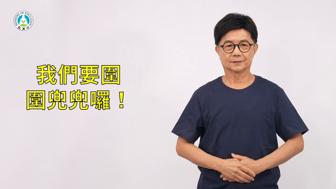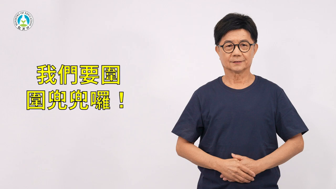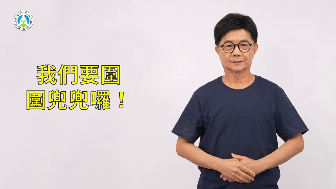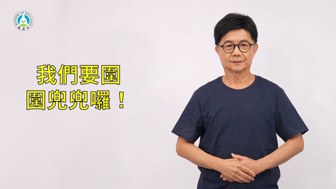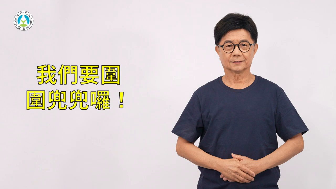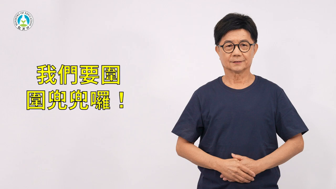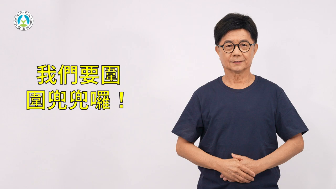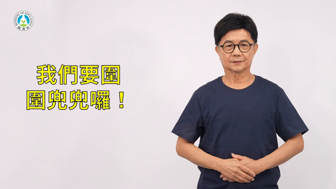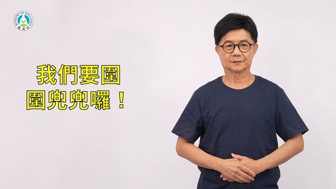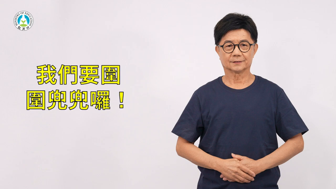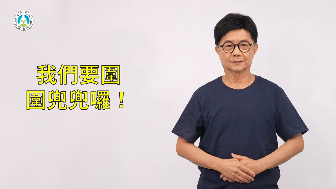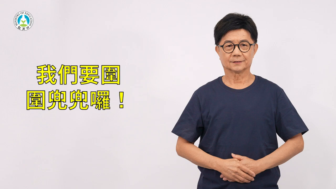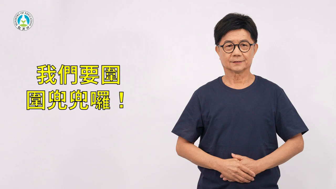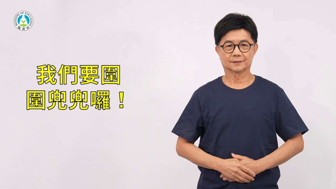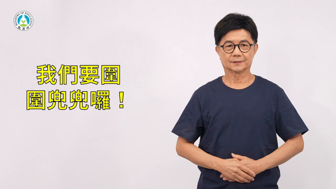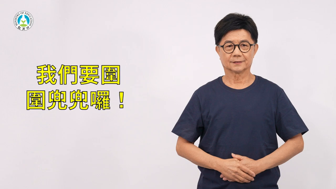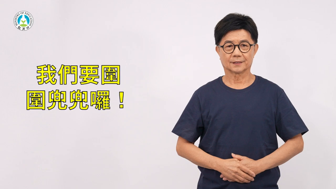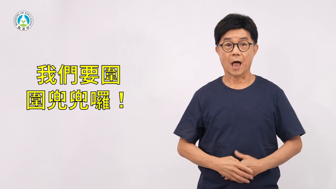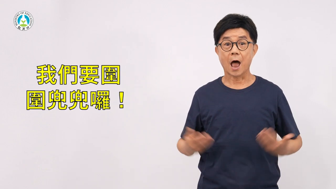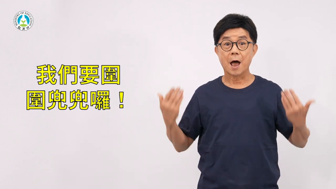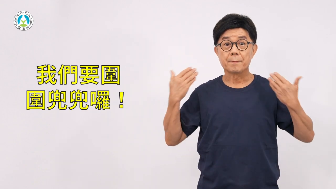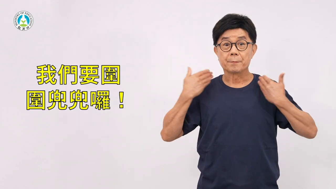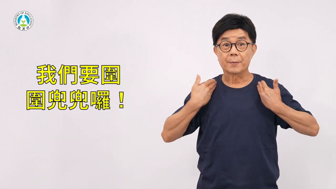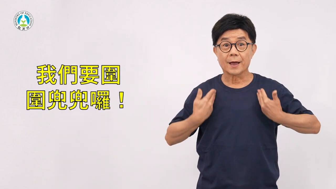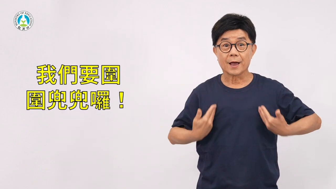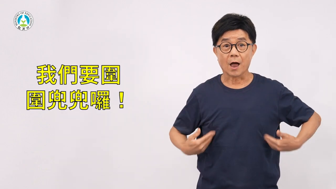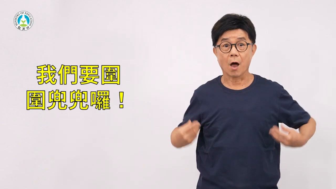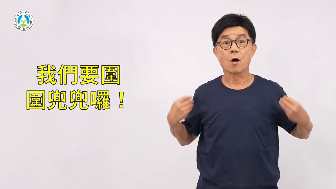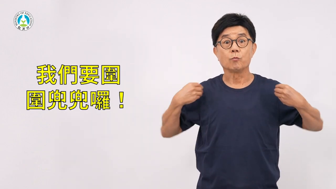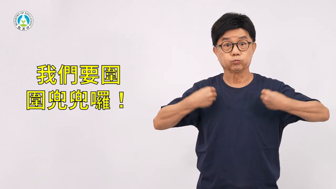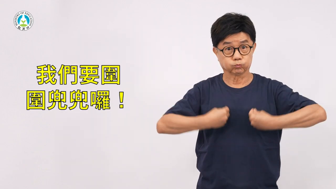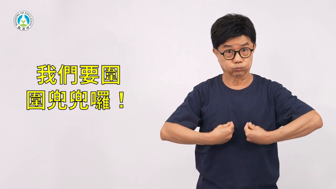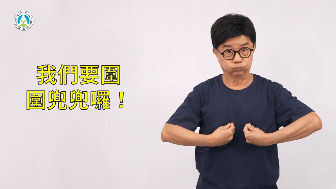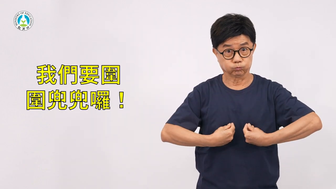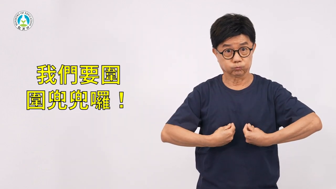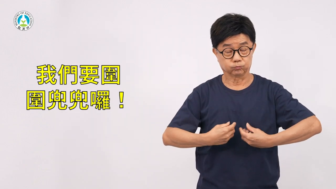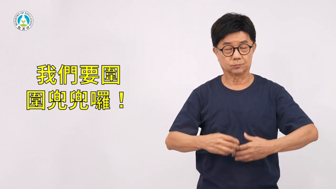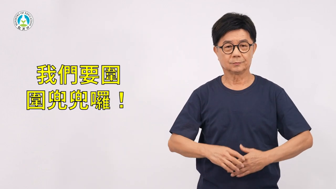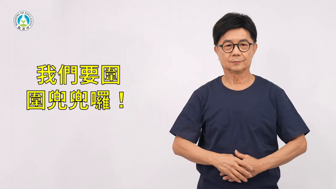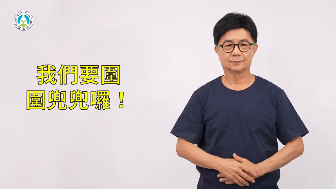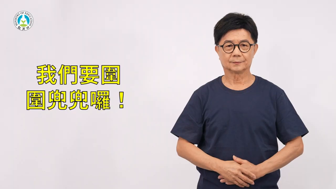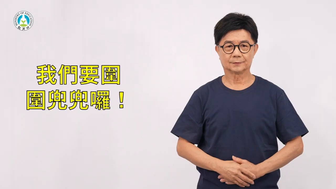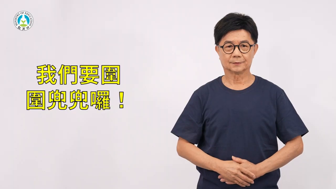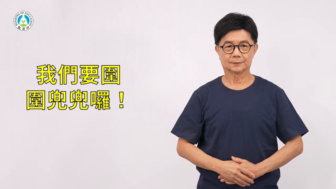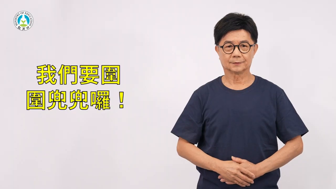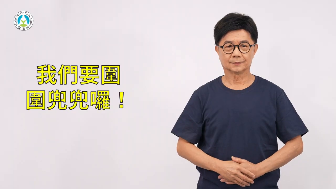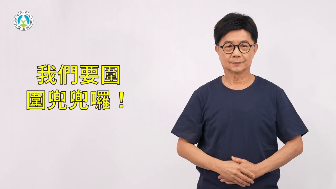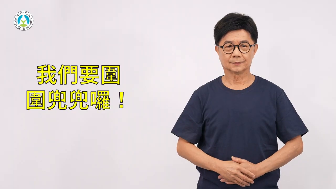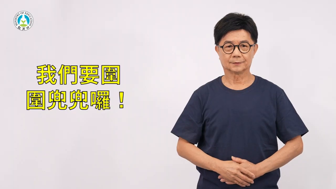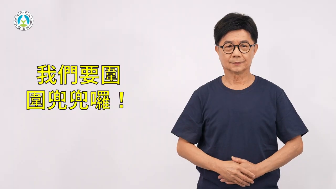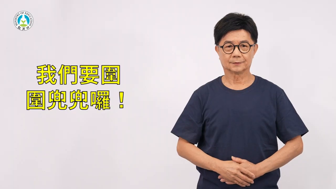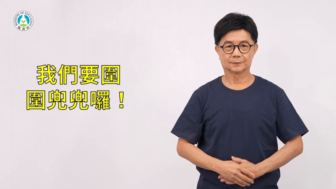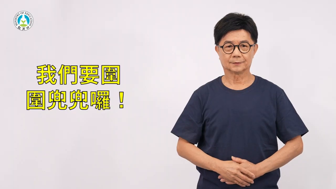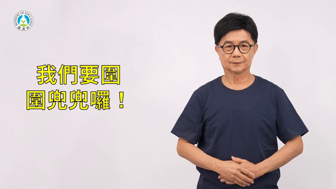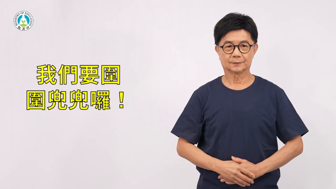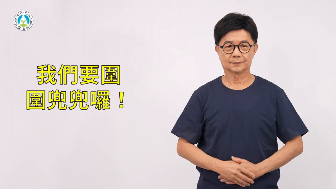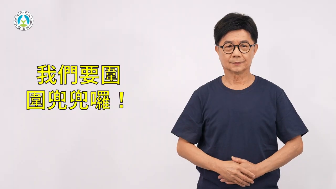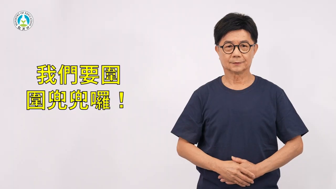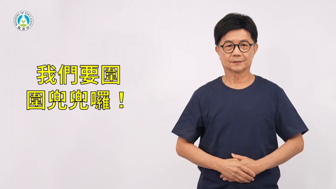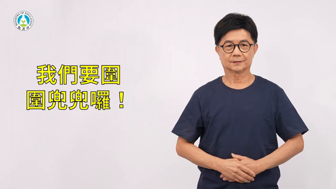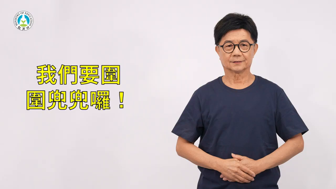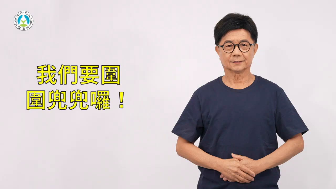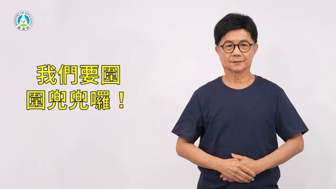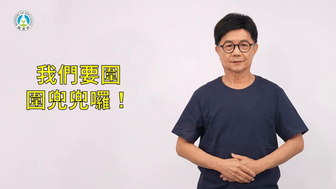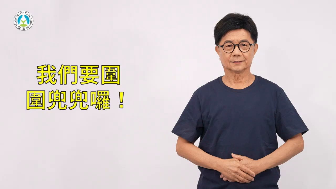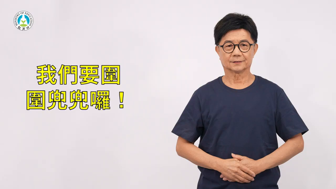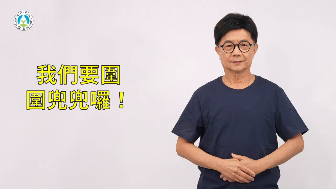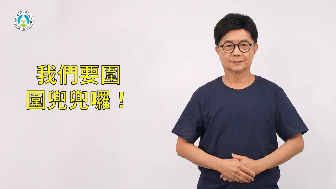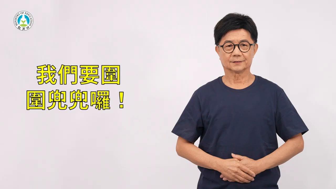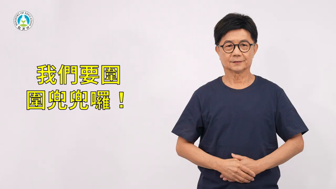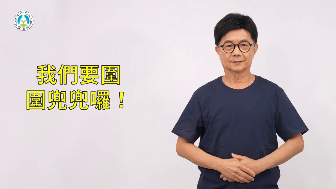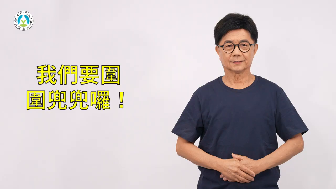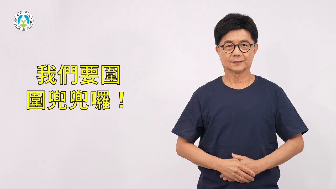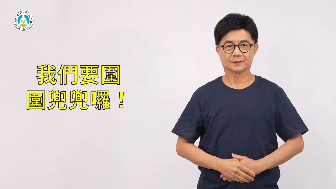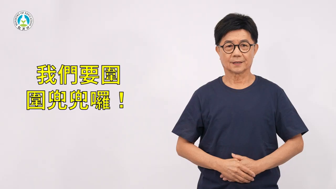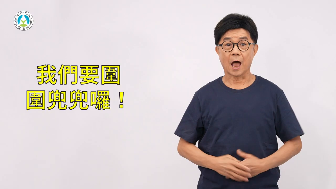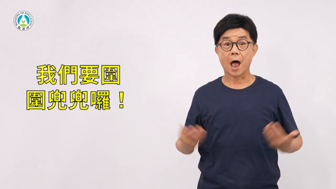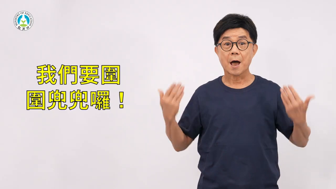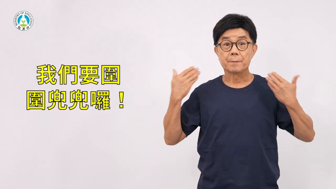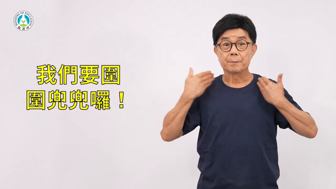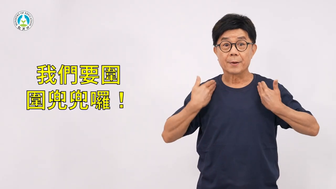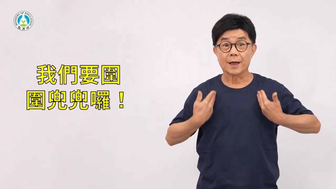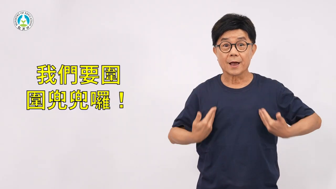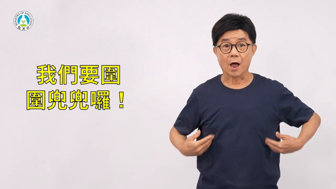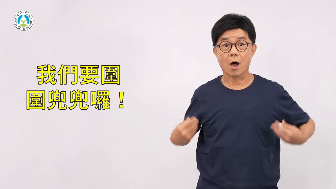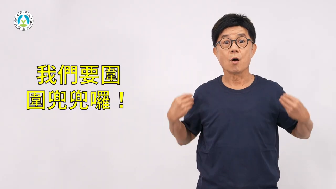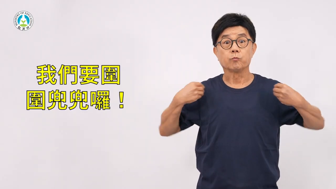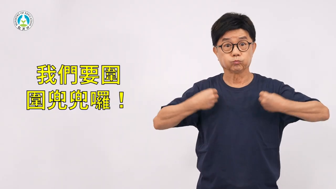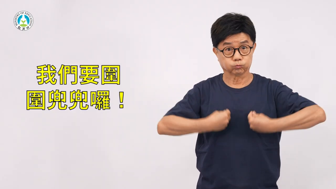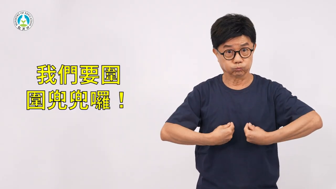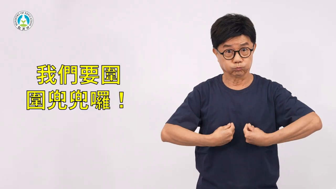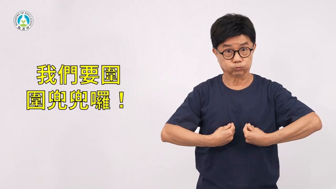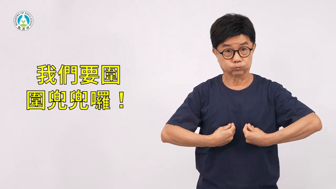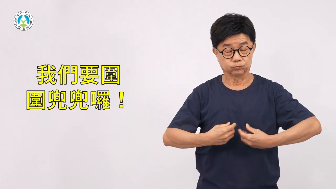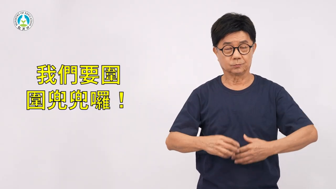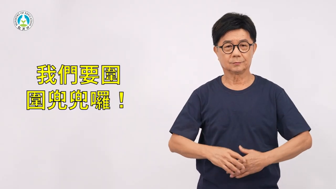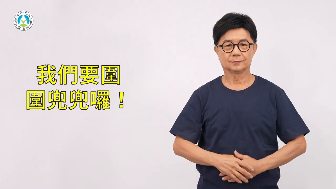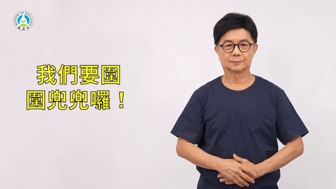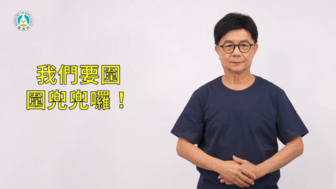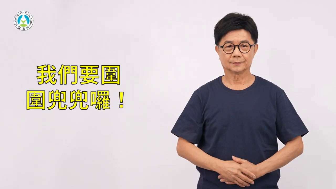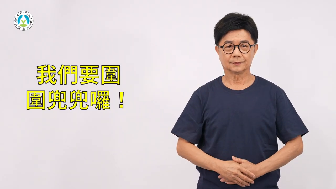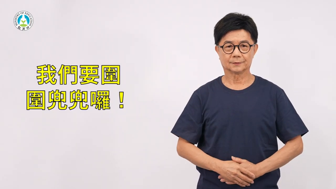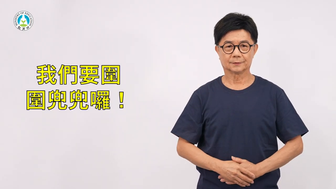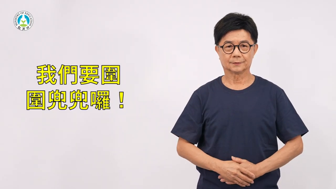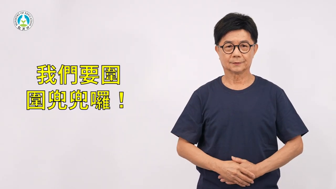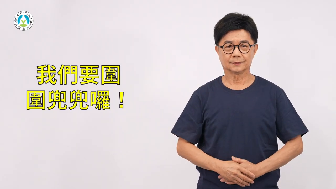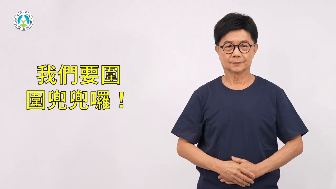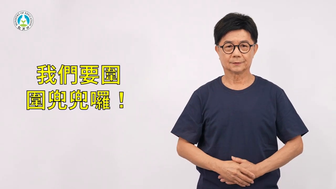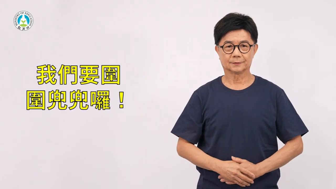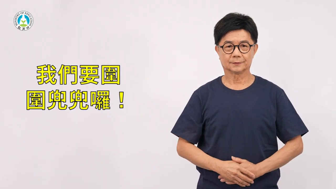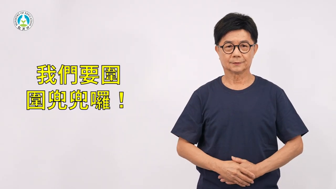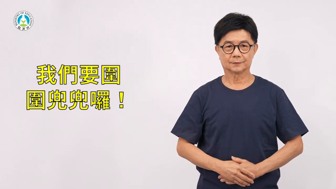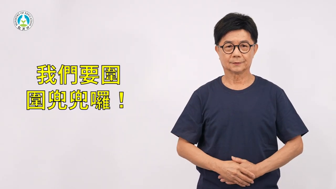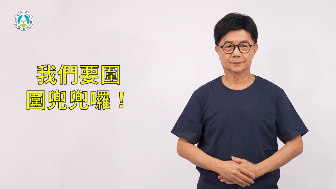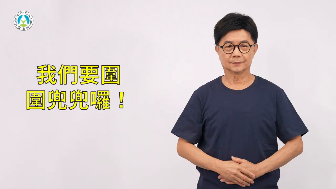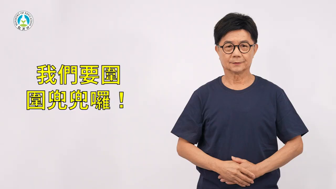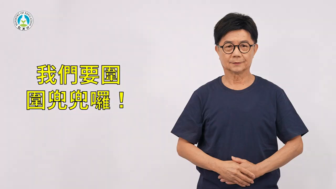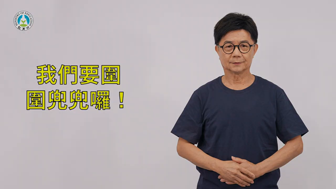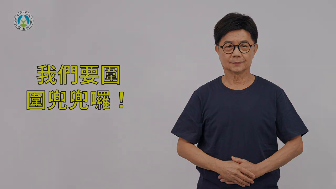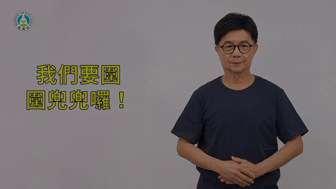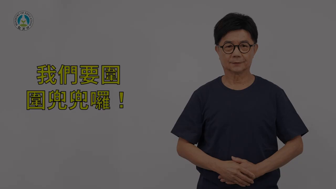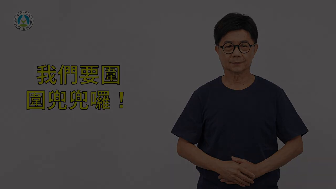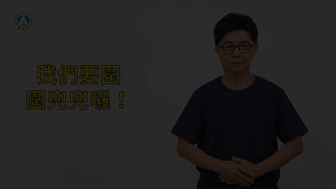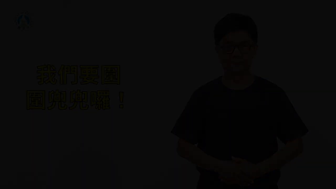我們要圍圍兜兜囉！